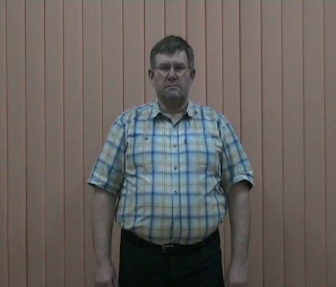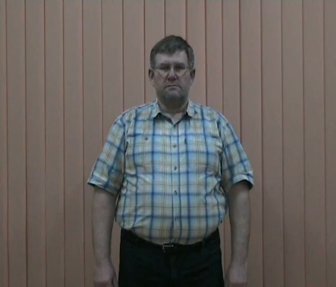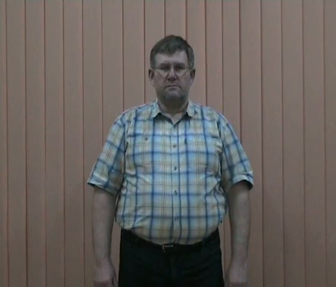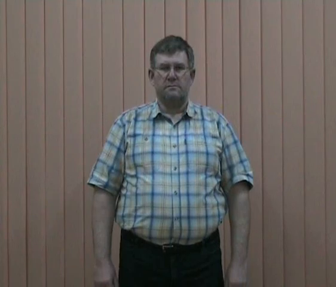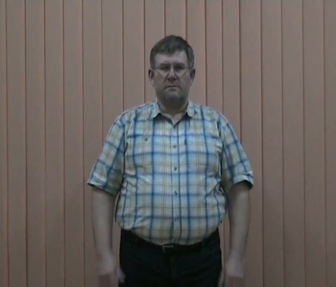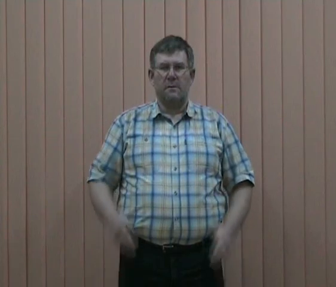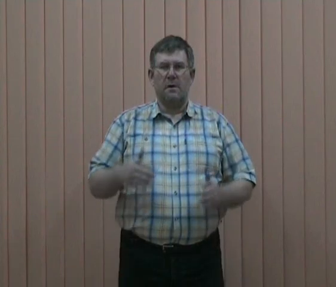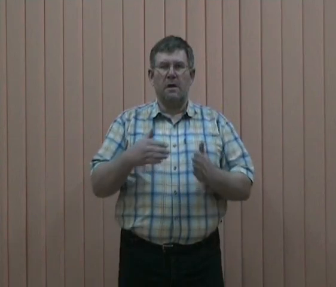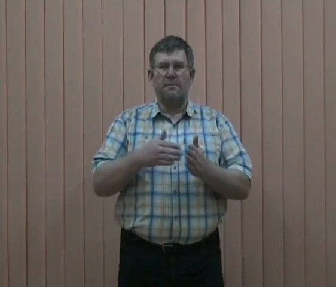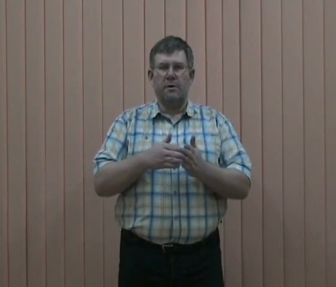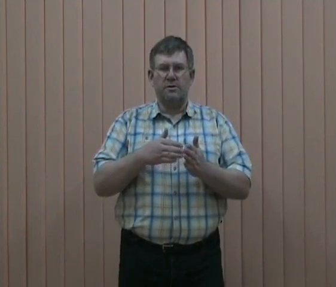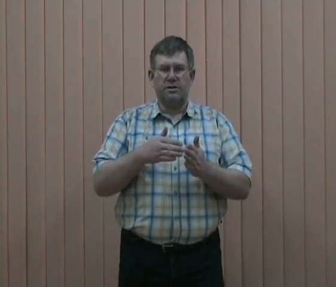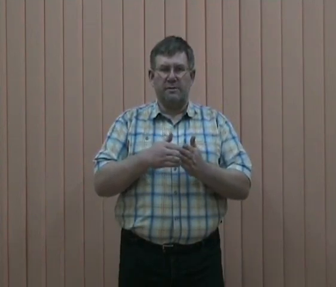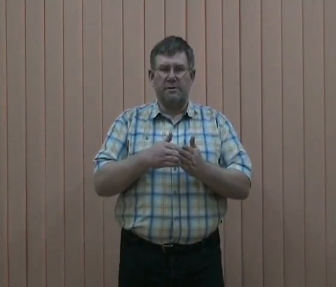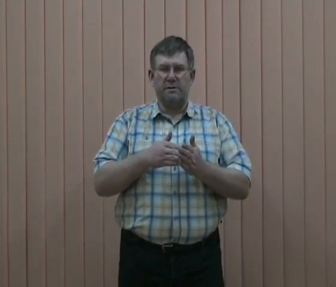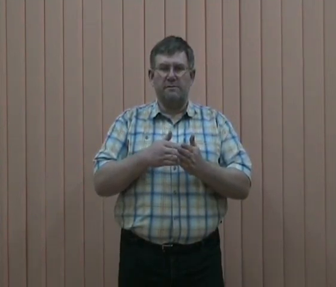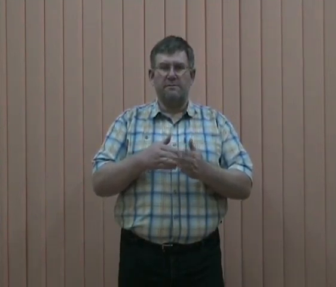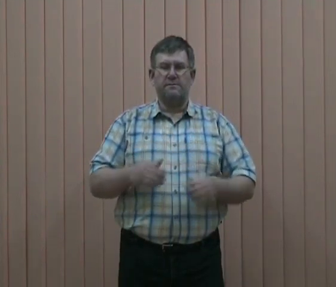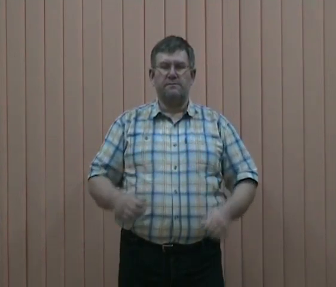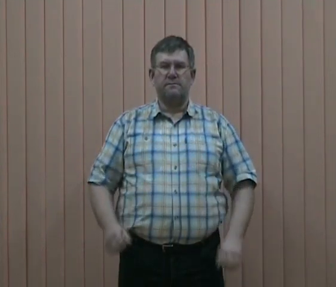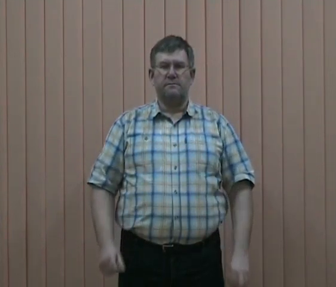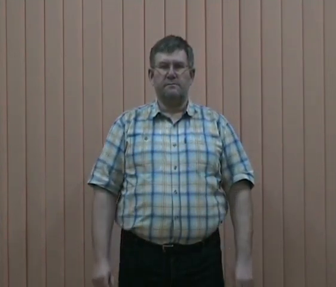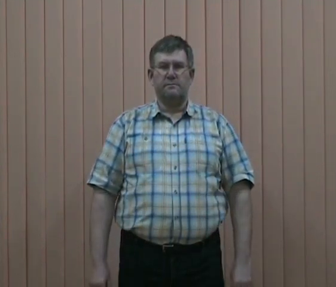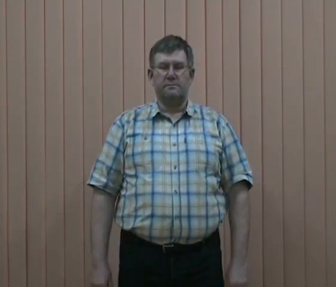potrzebny